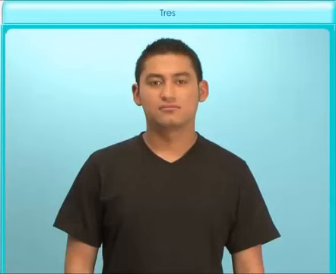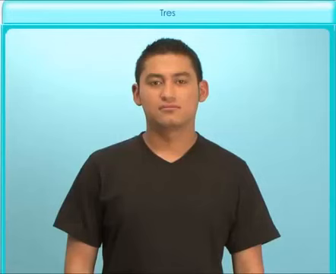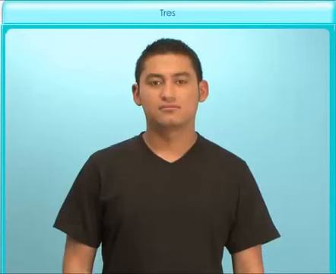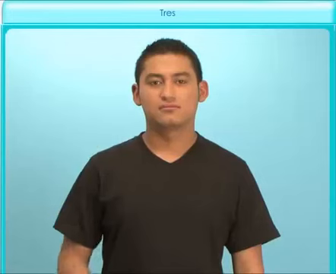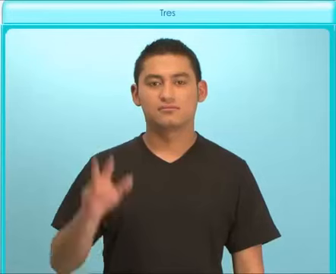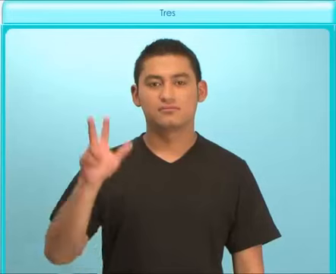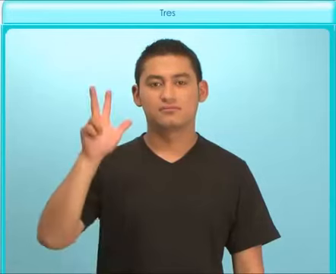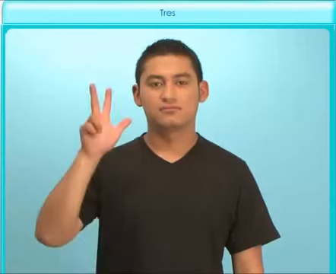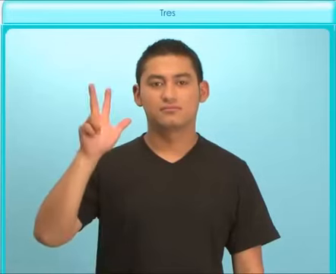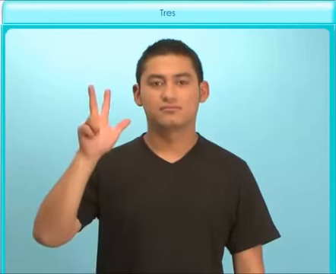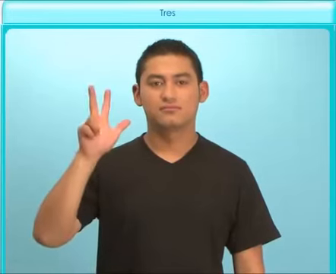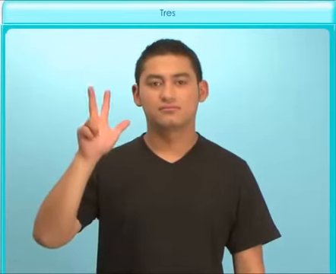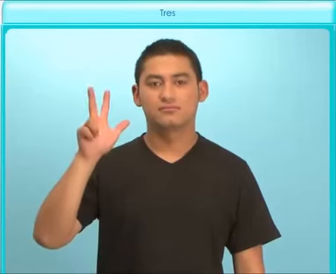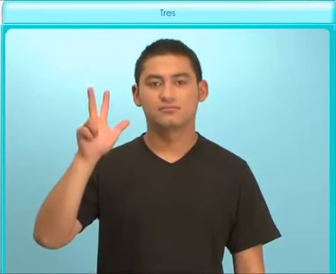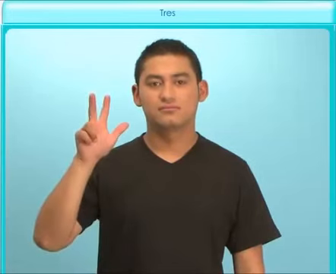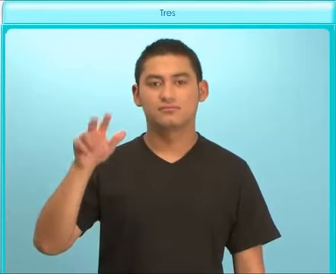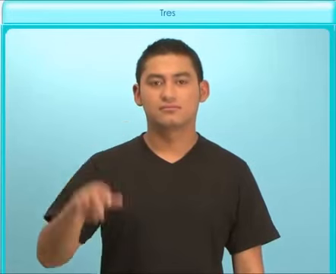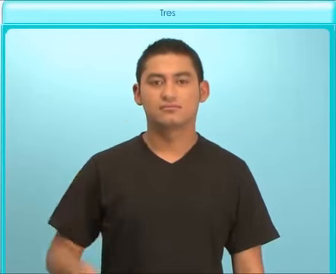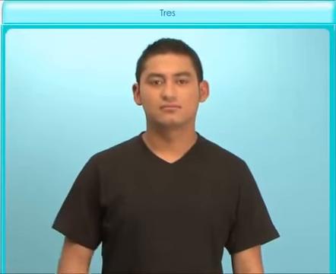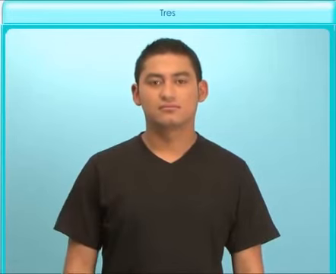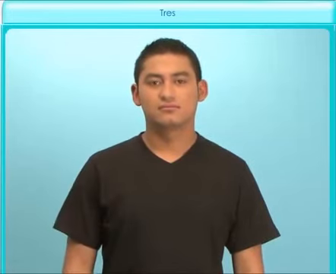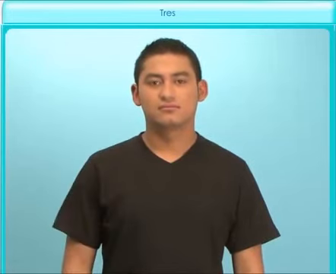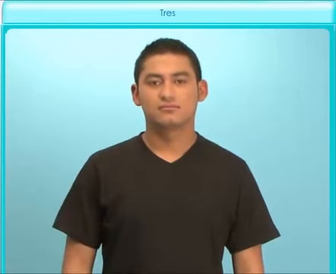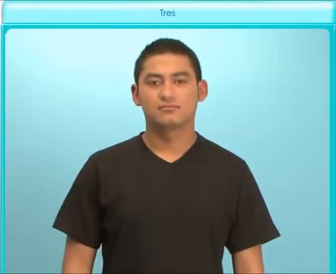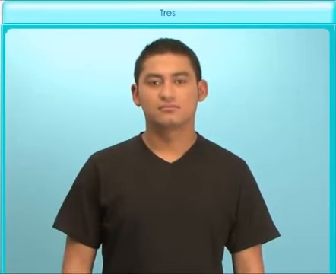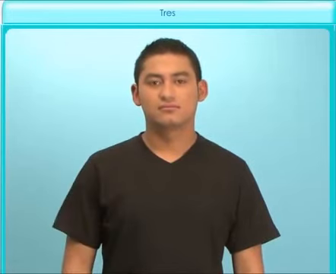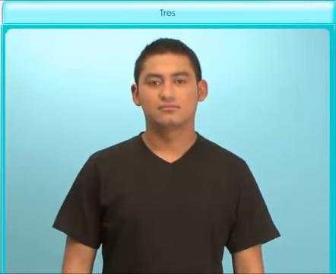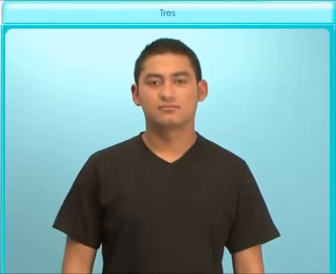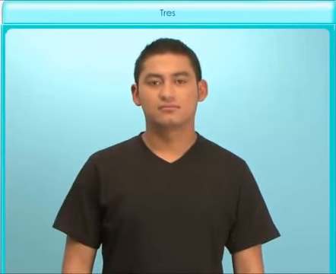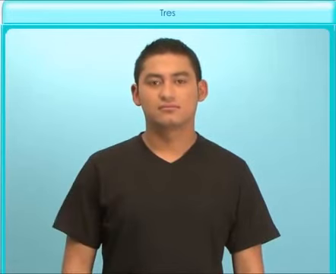TRES